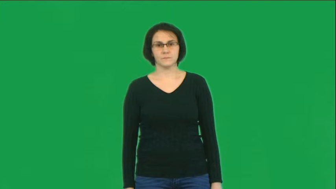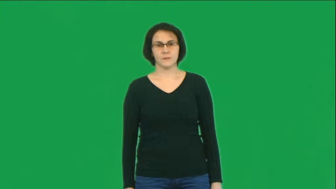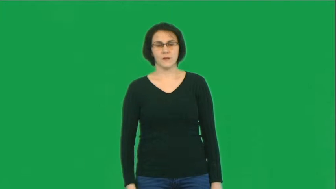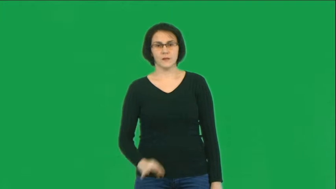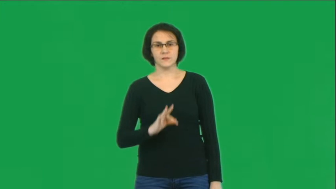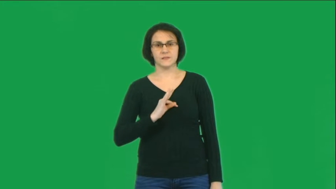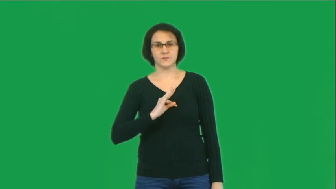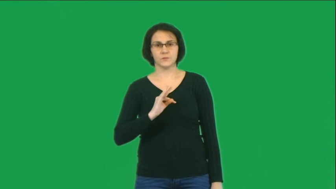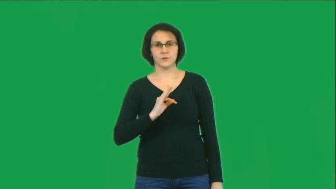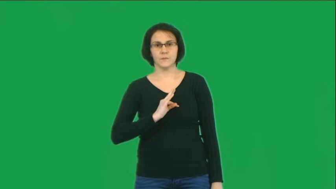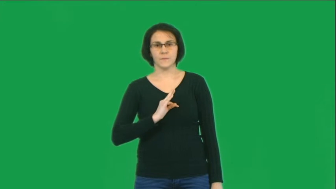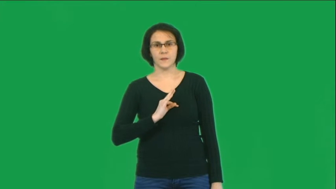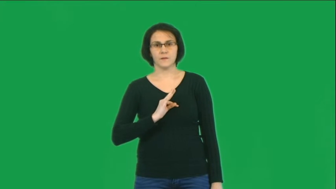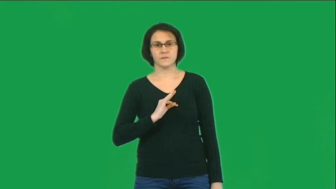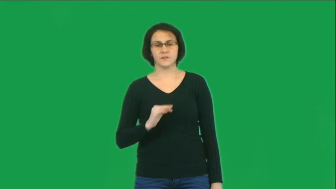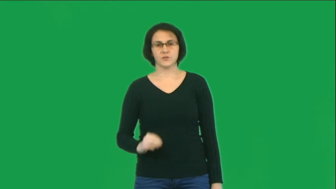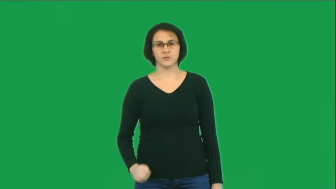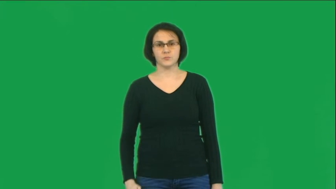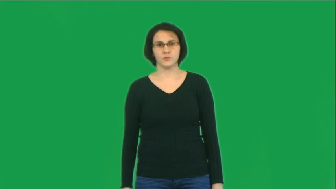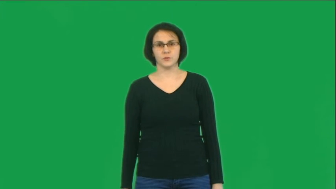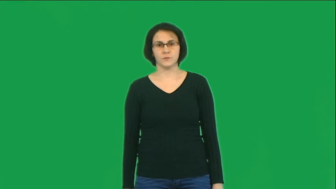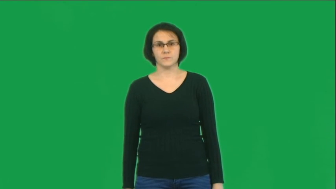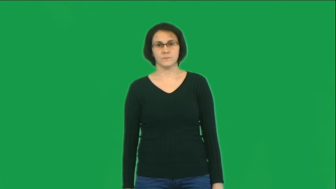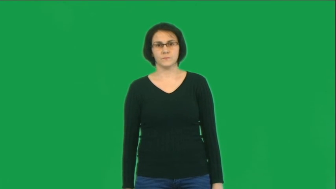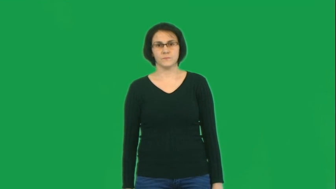swój